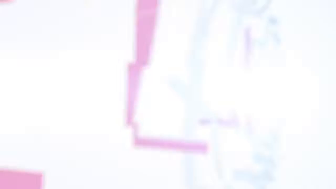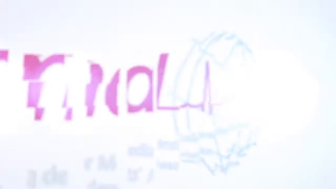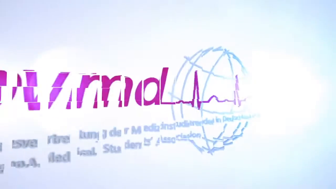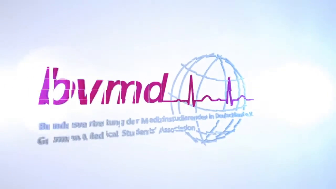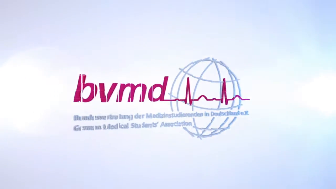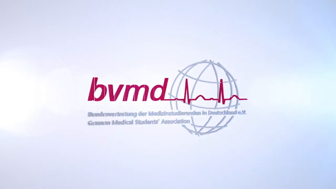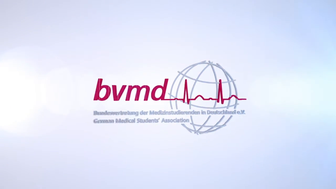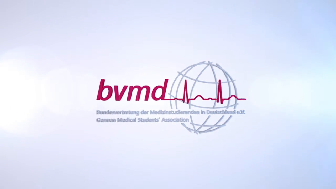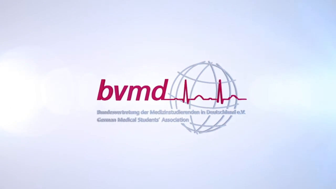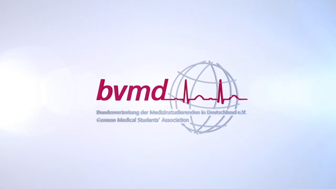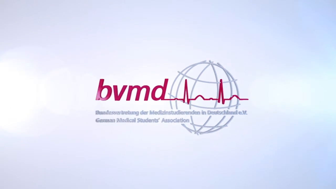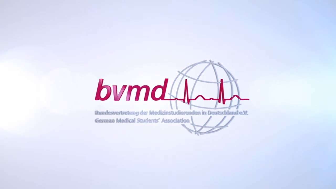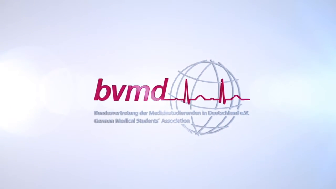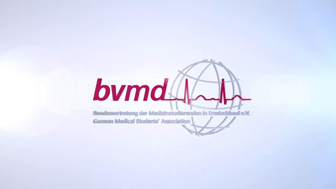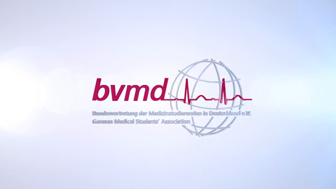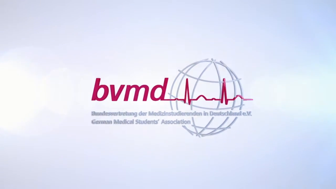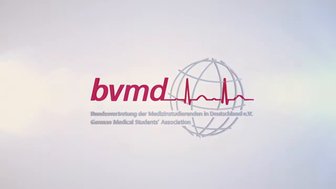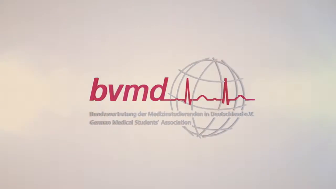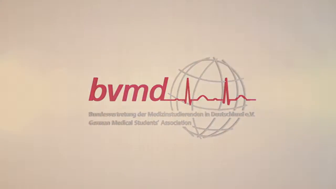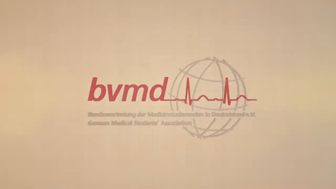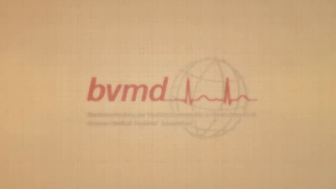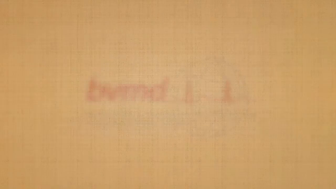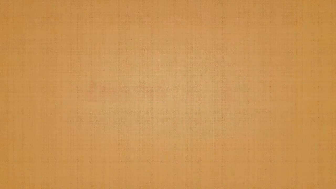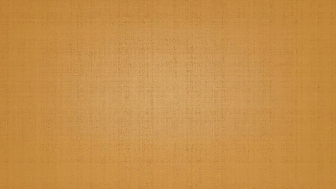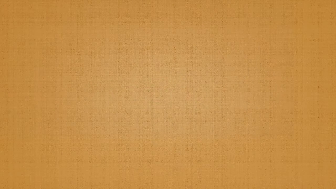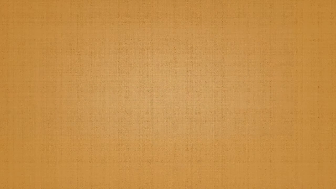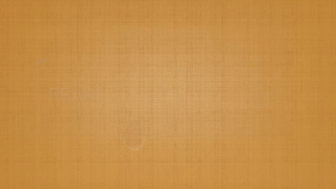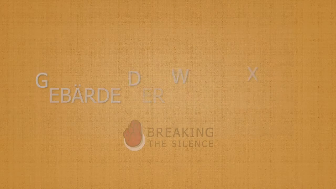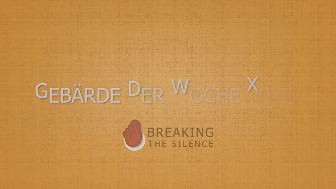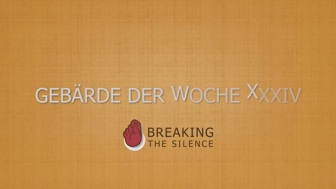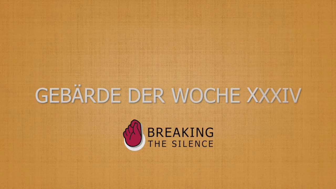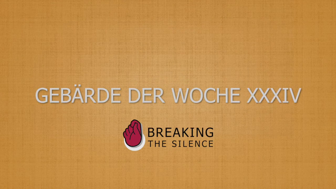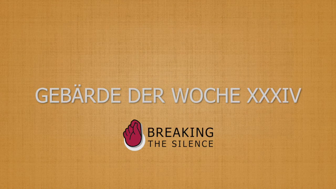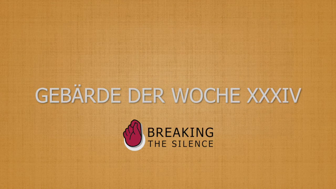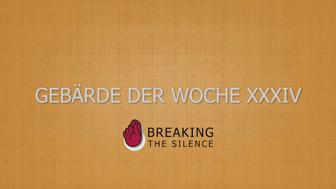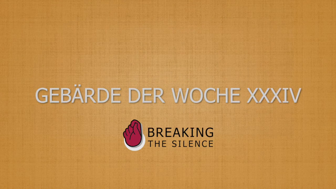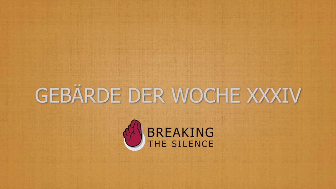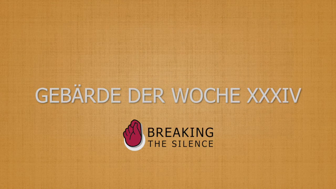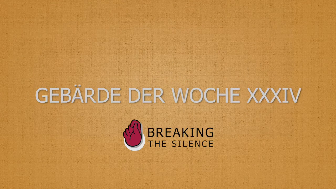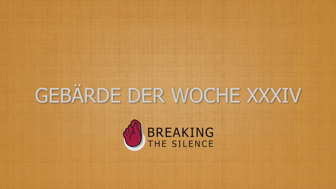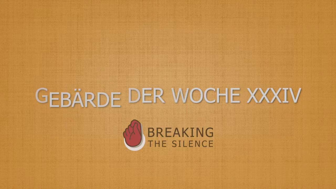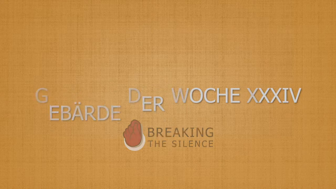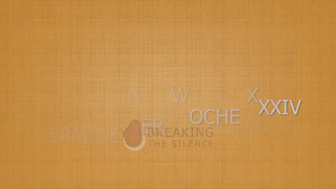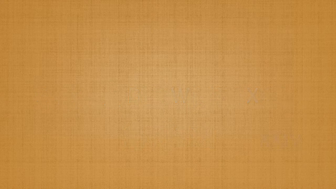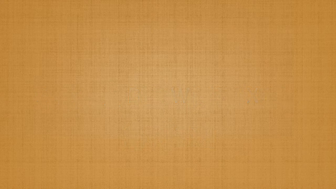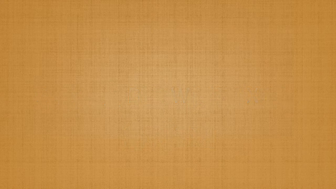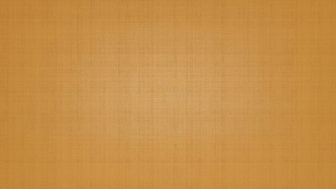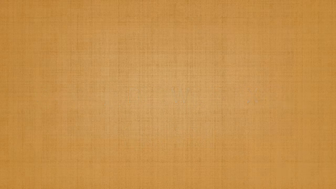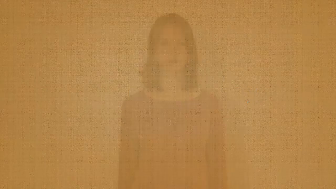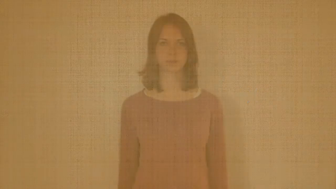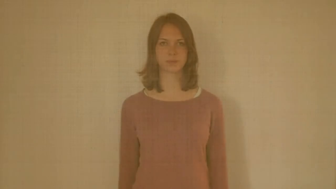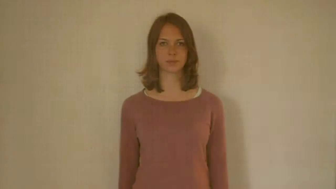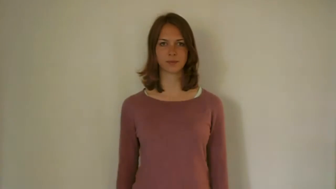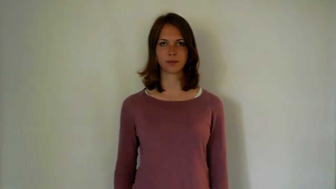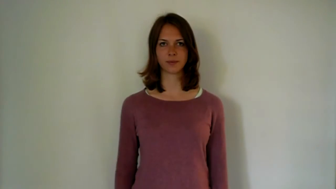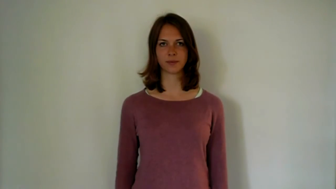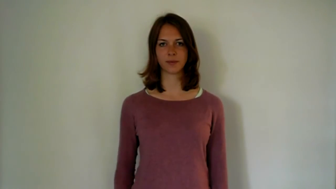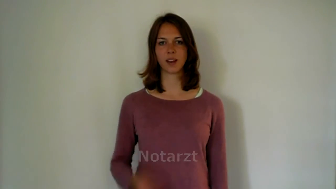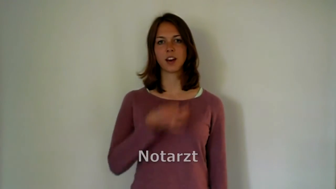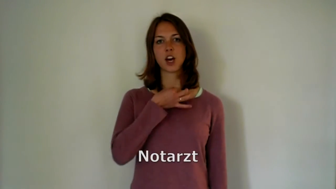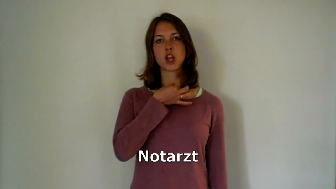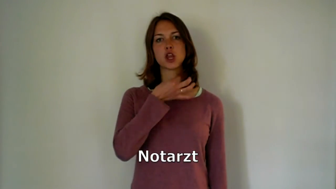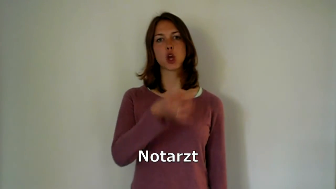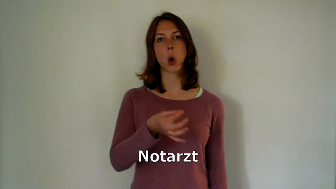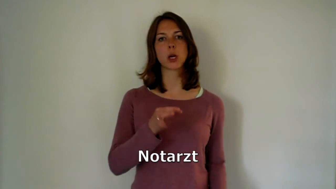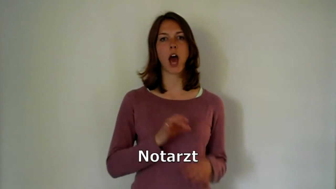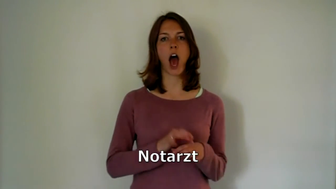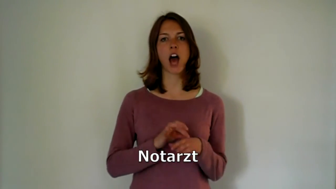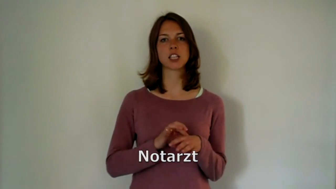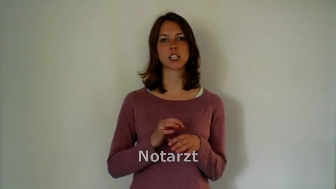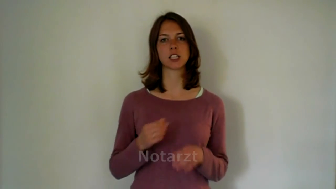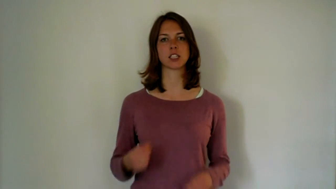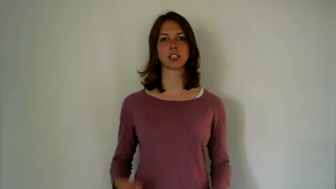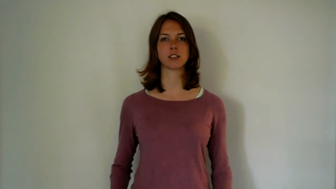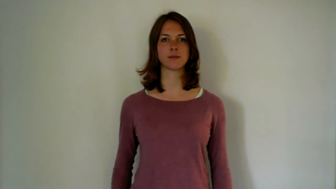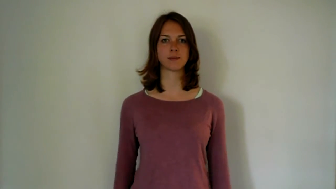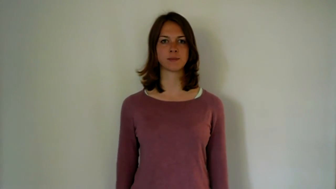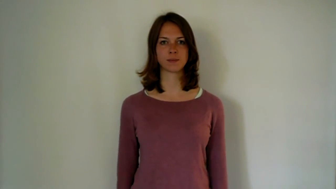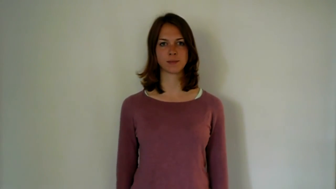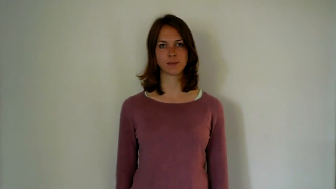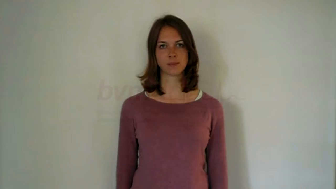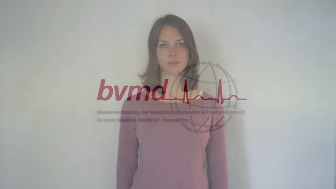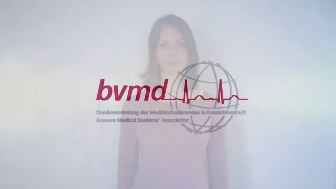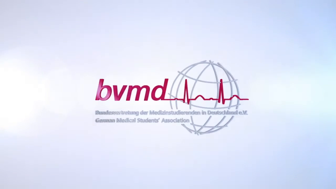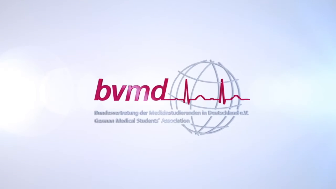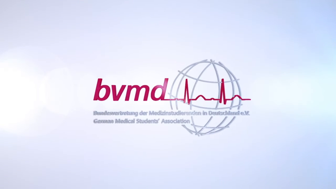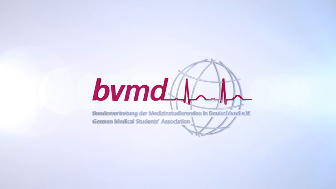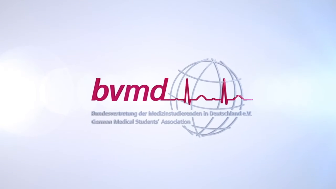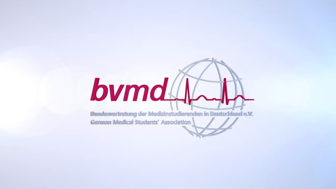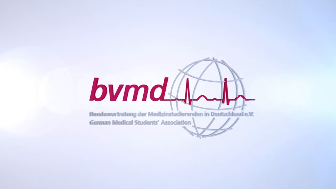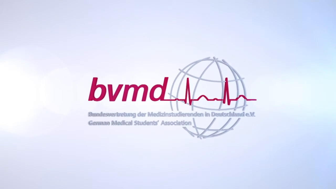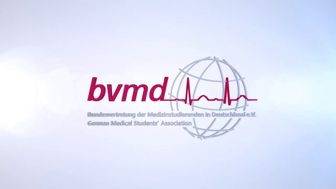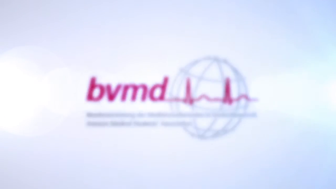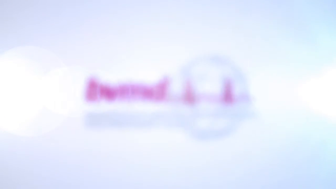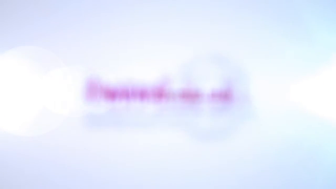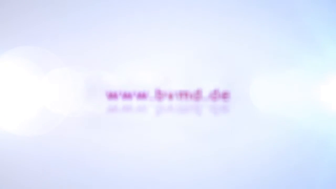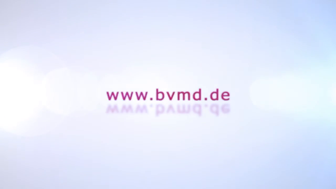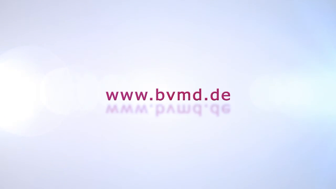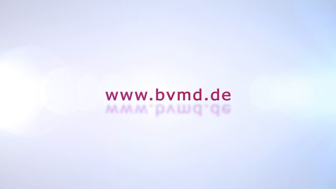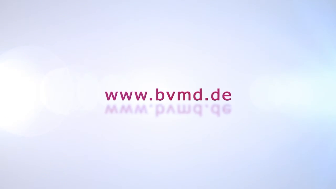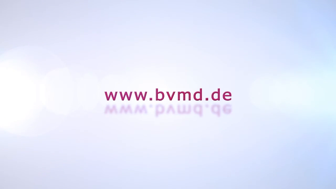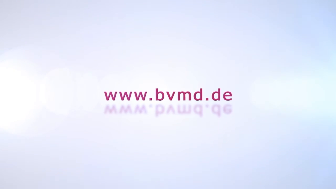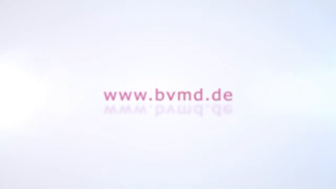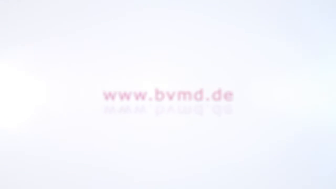Notarzt